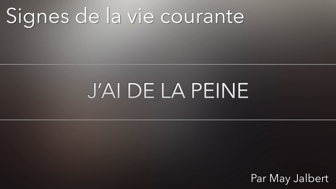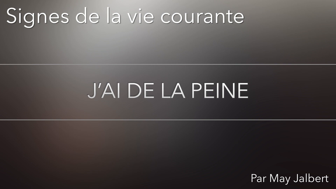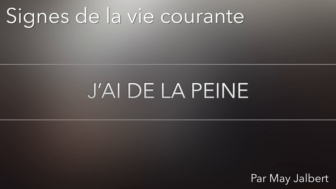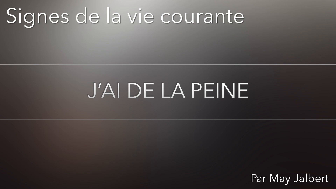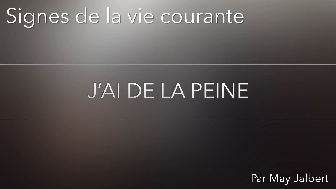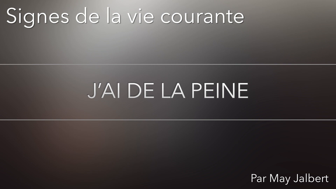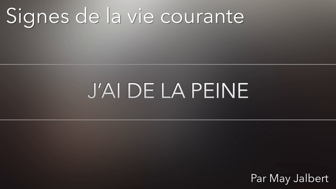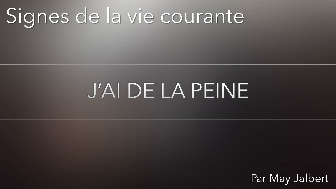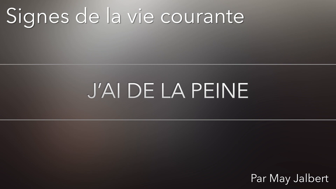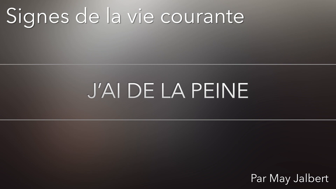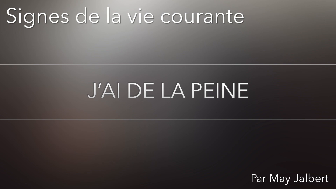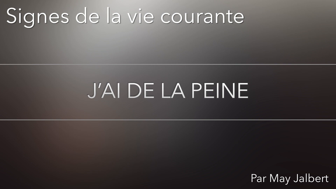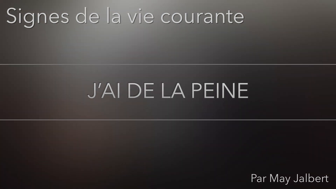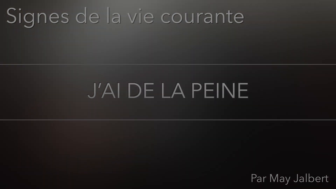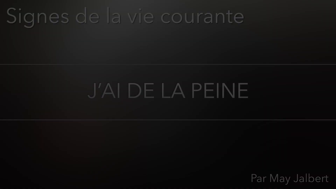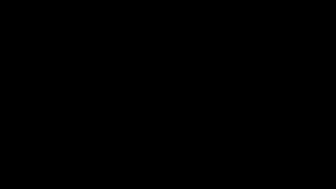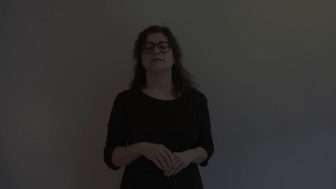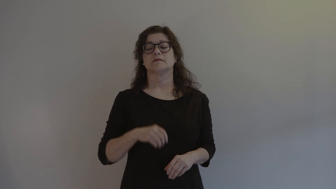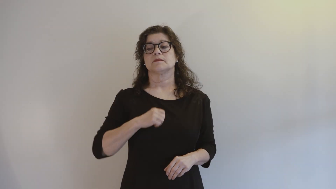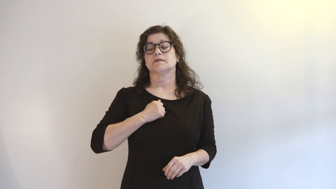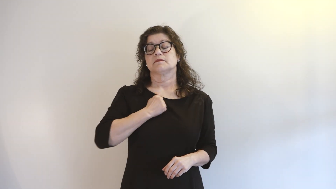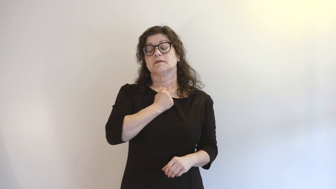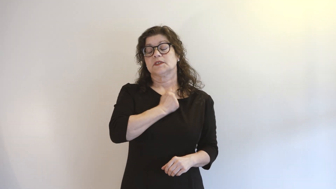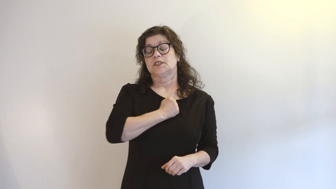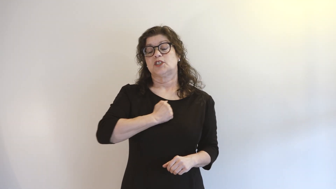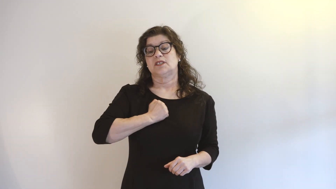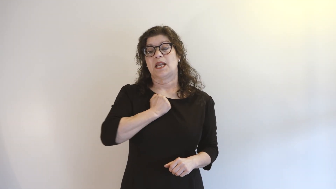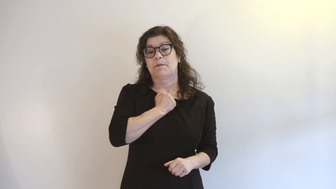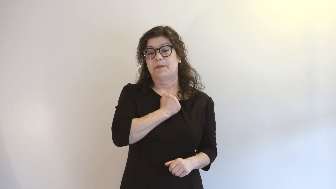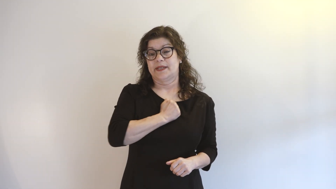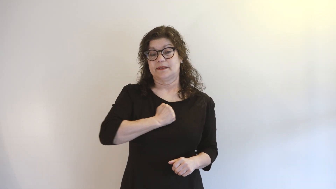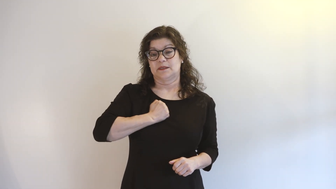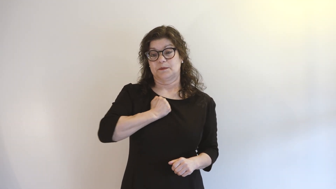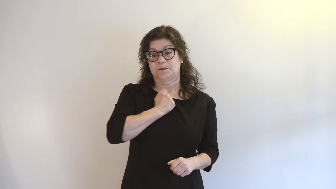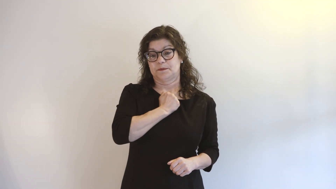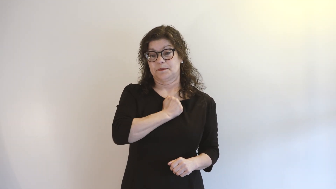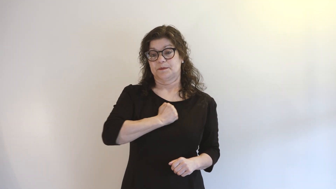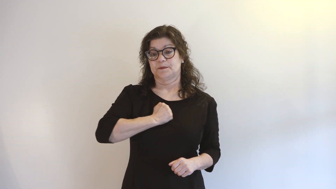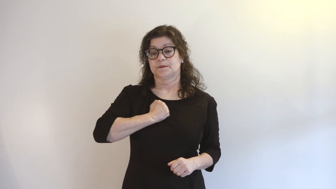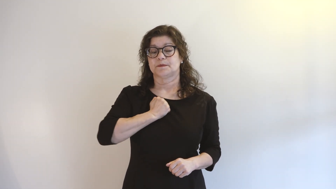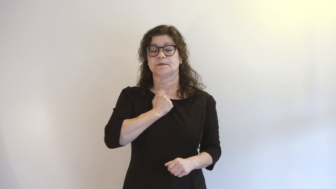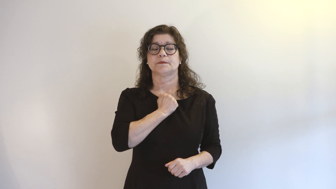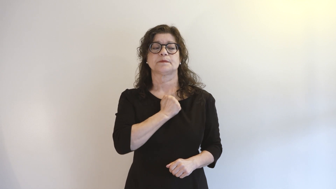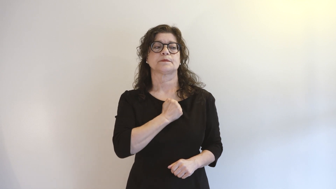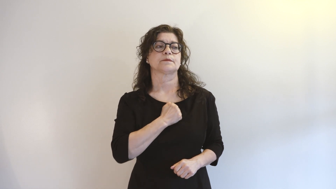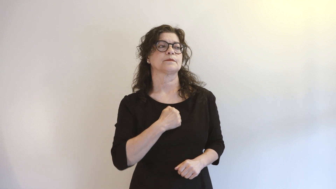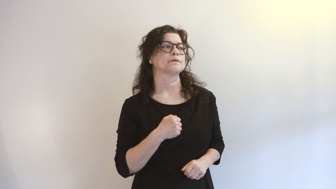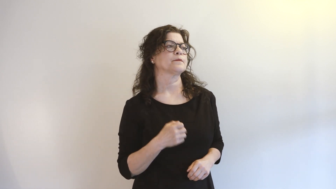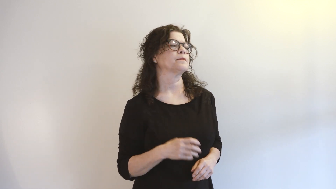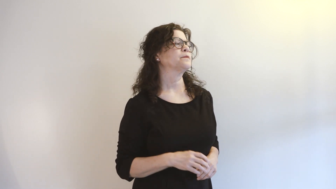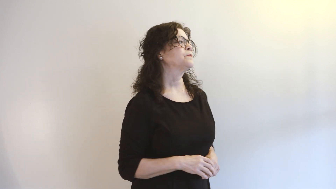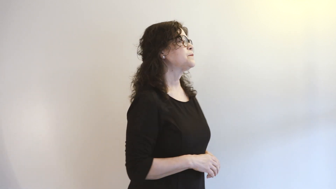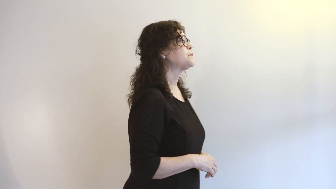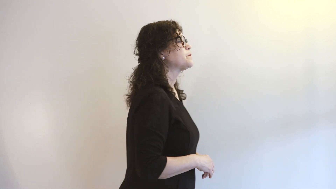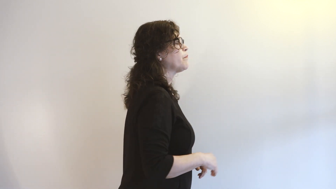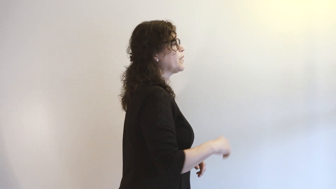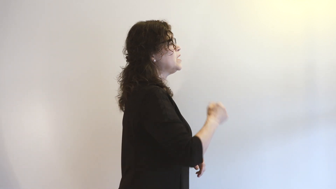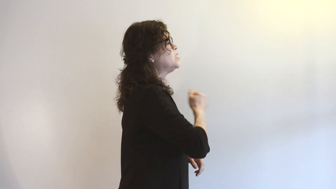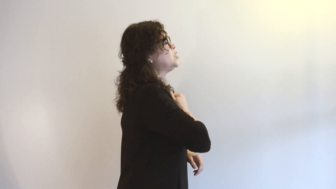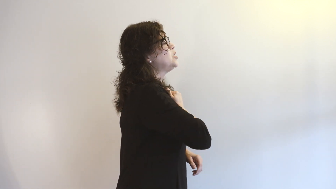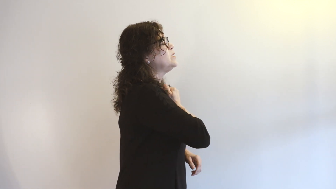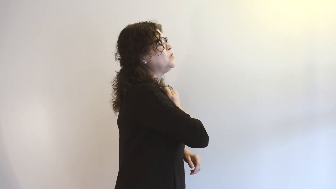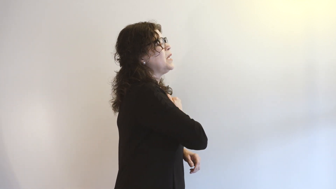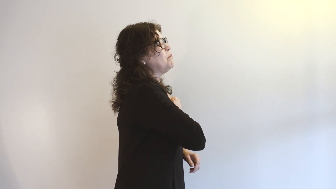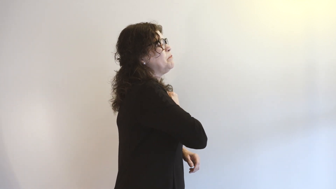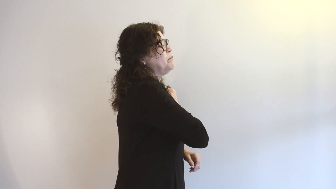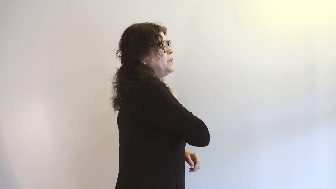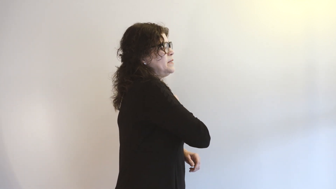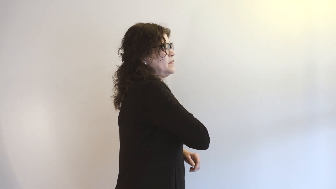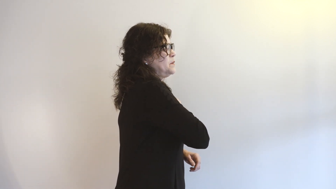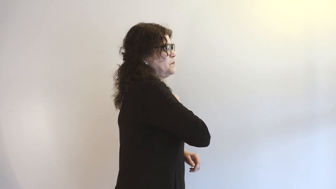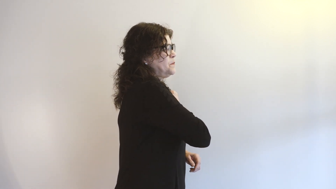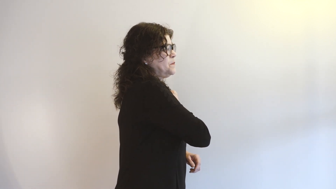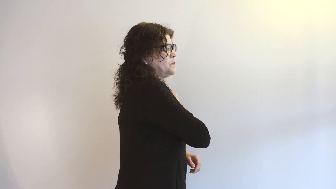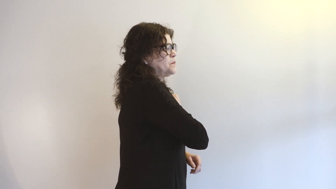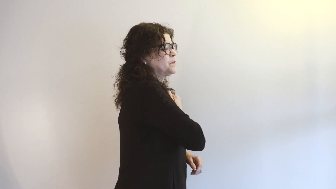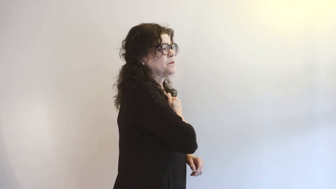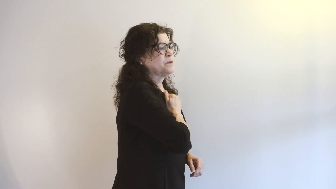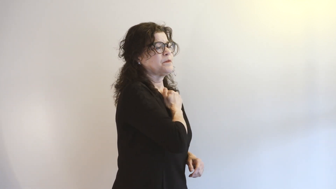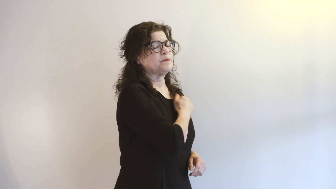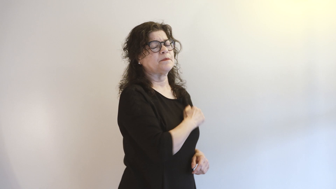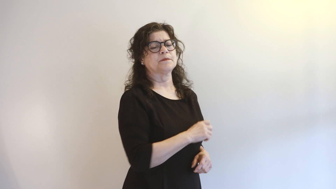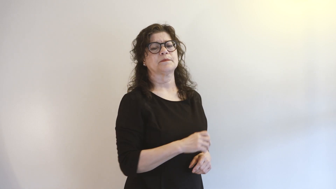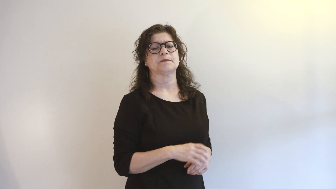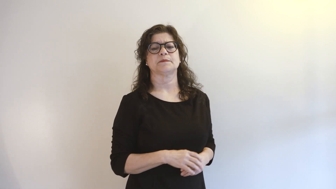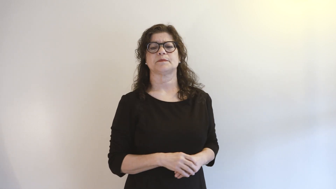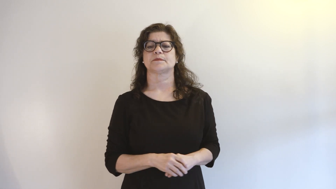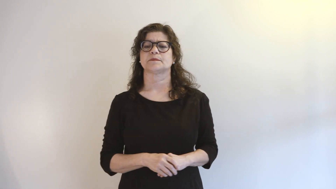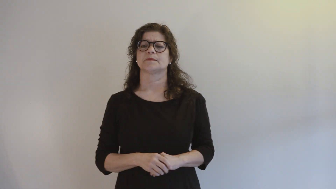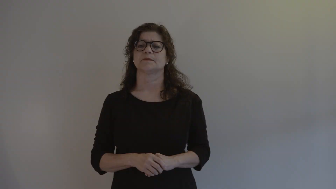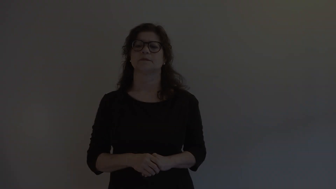J’ai de la peine